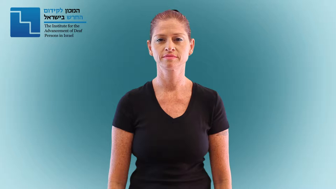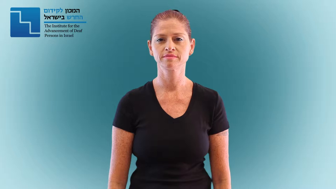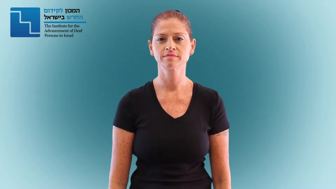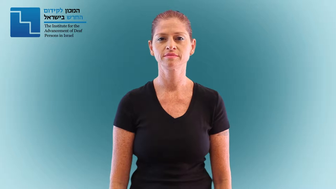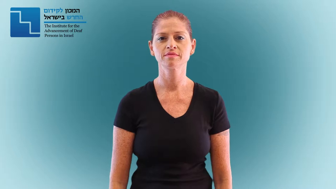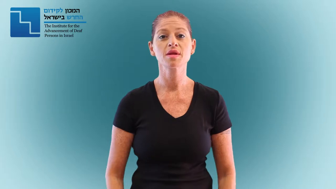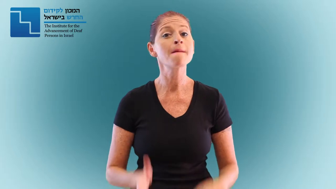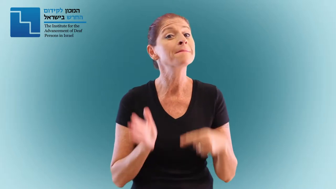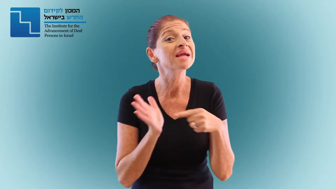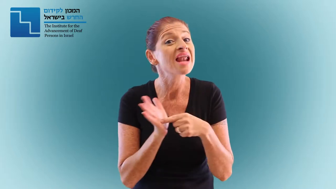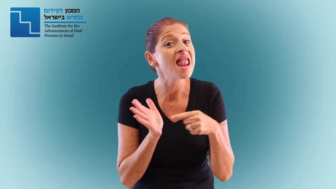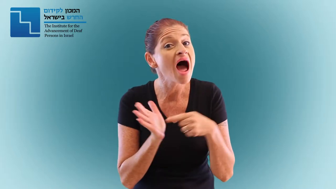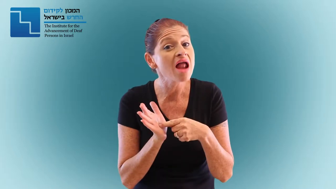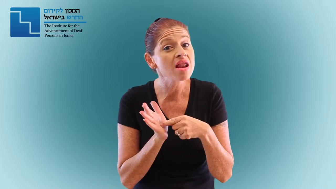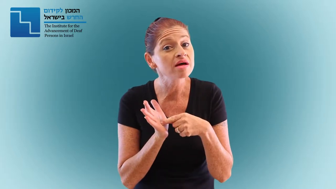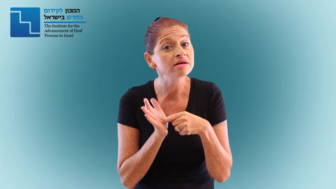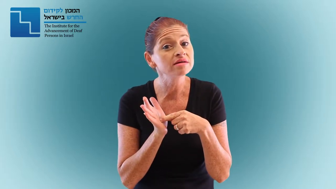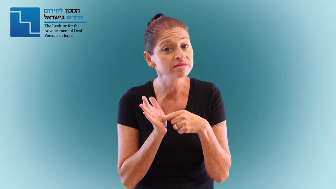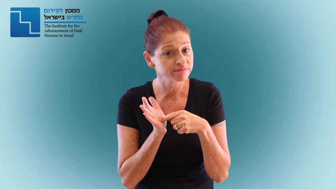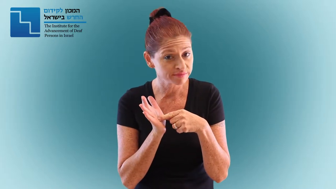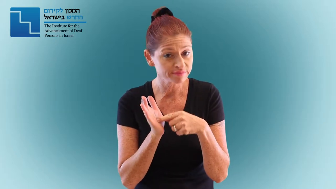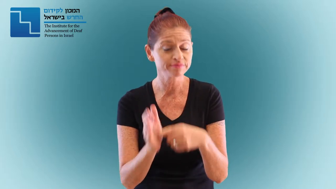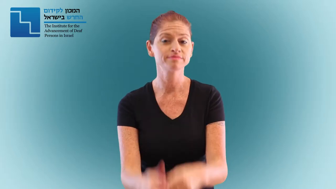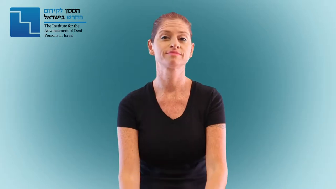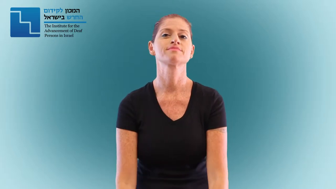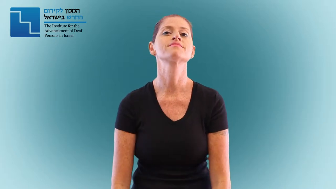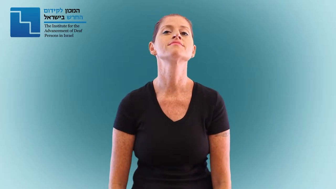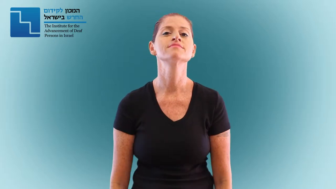בגלל